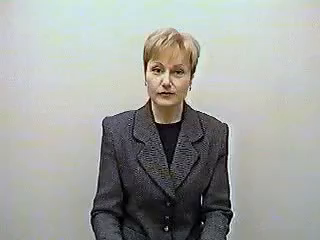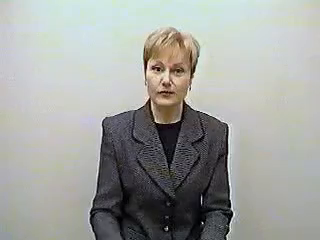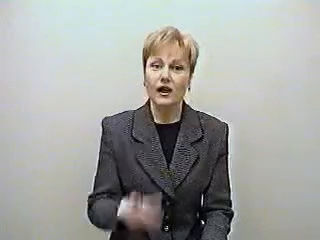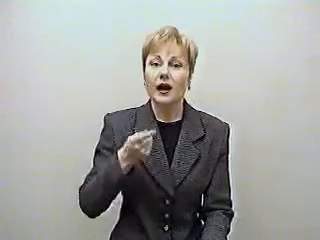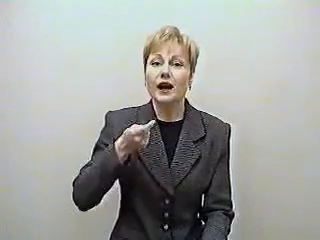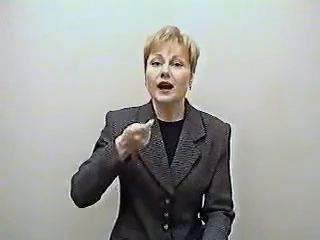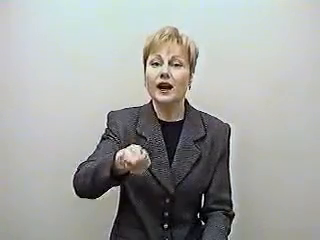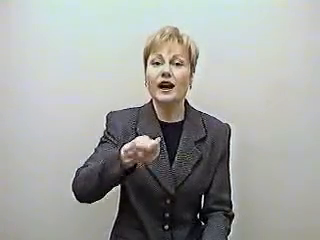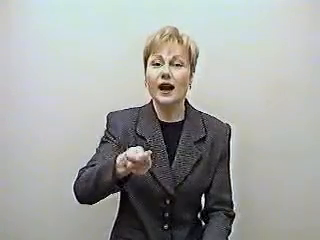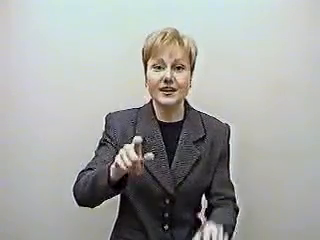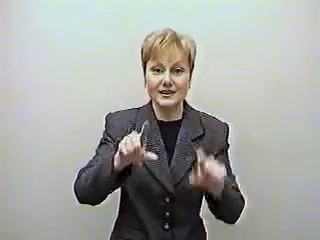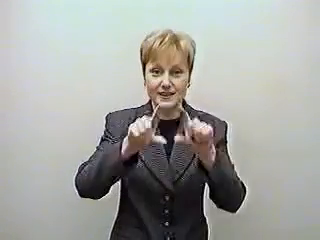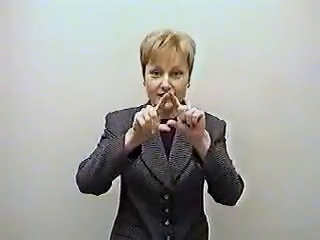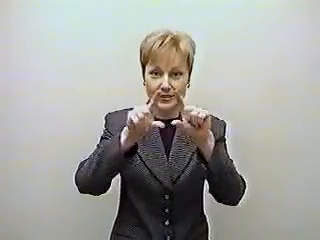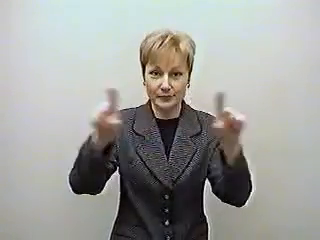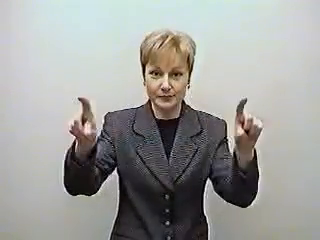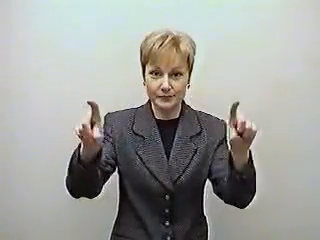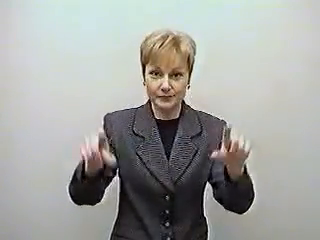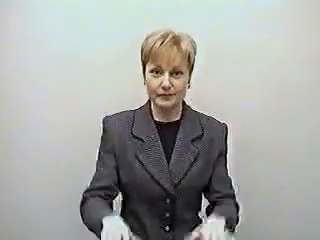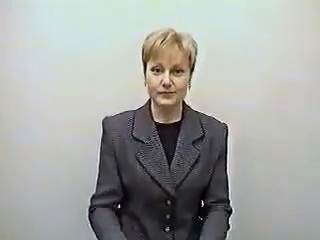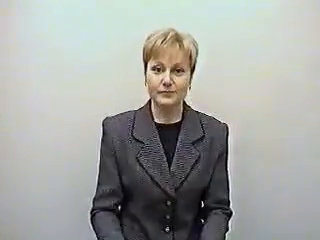касса